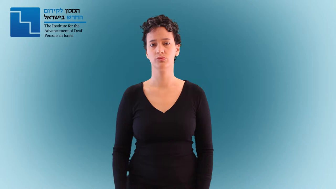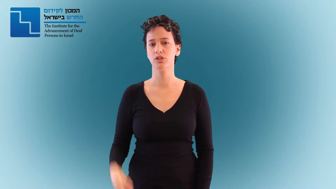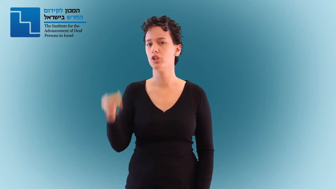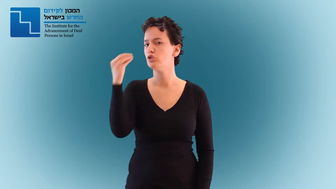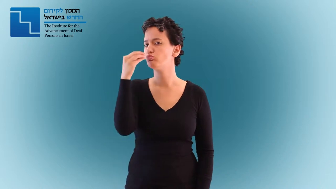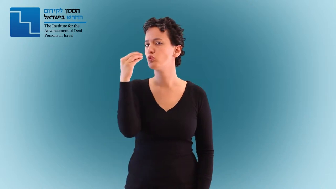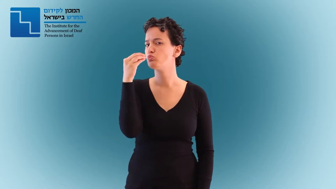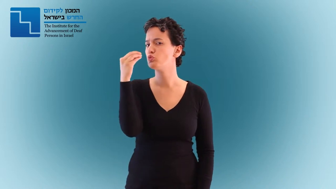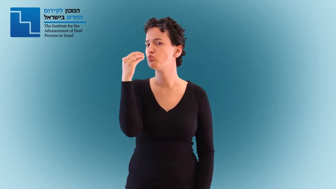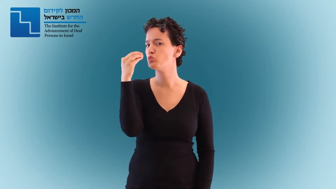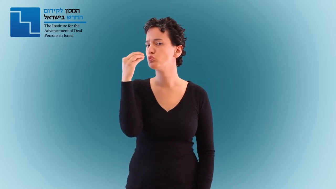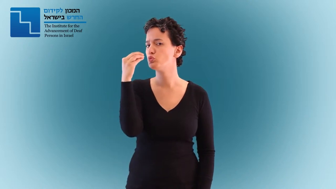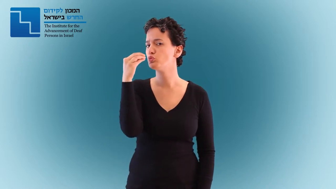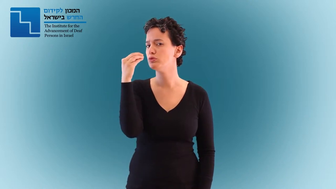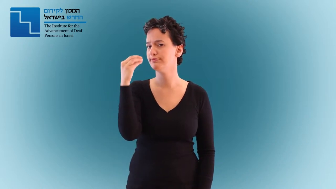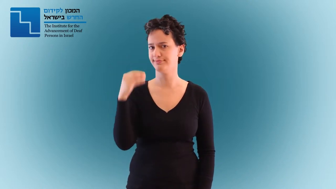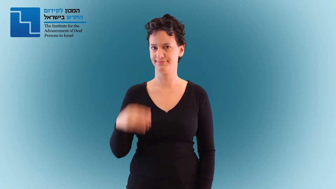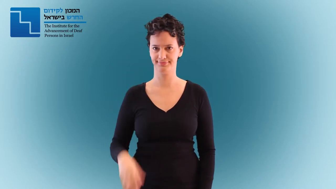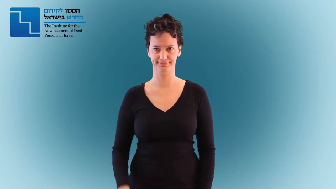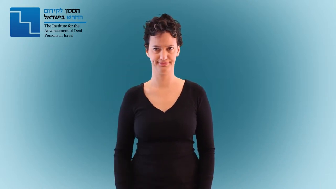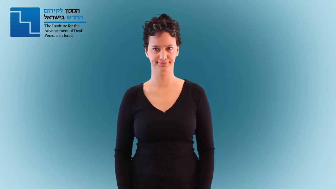מוצץ